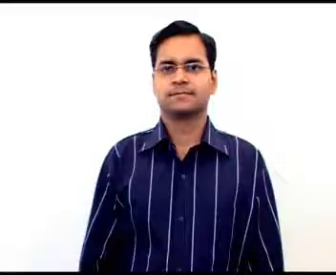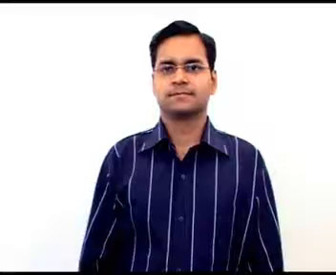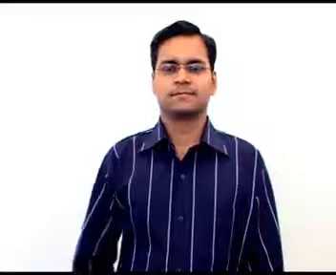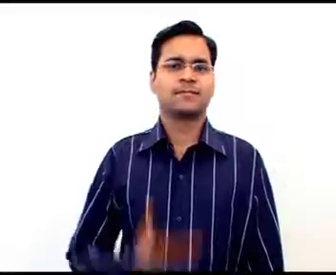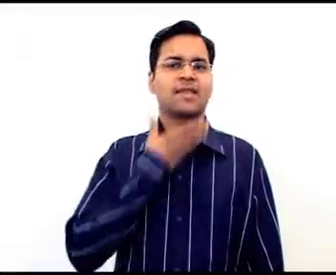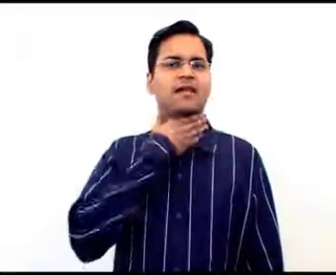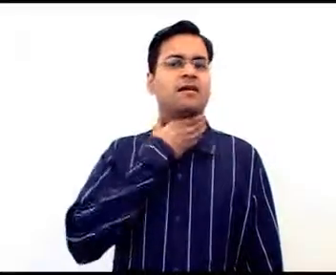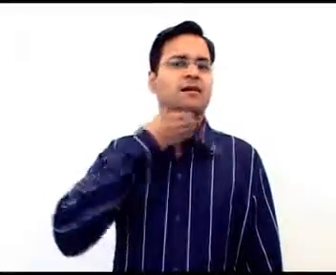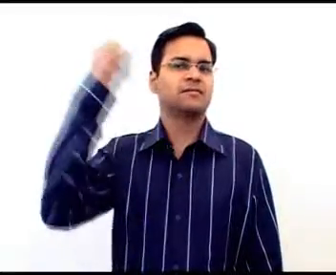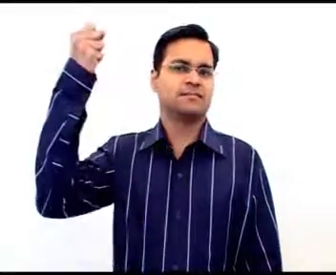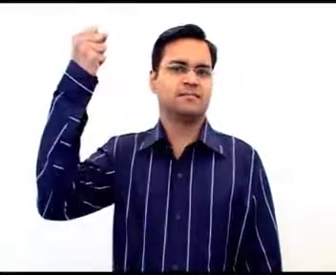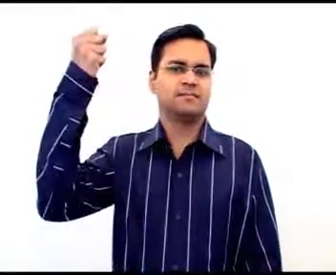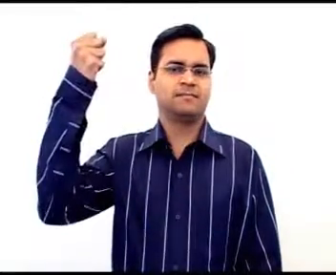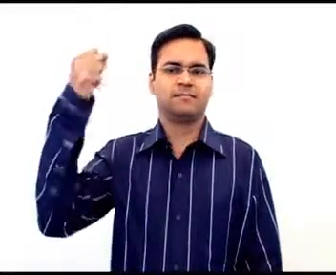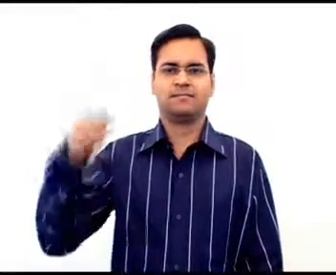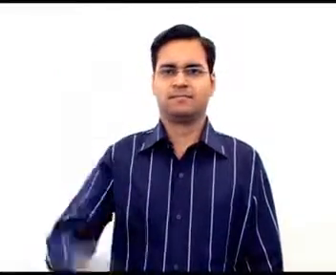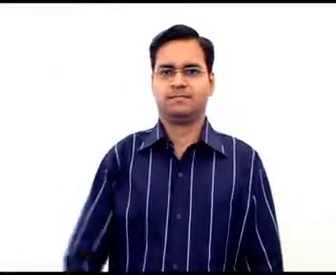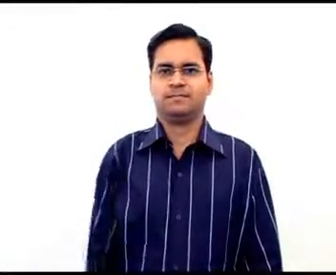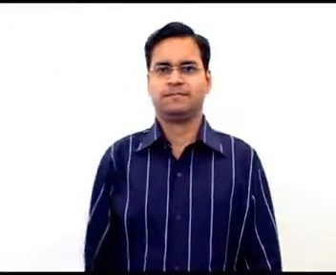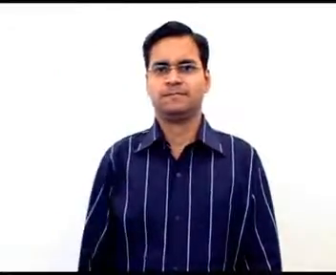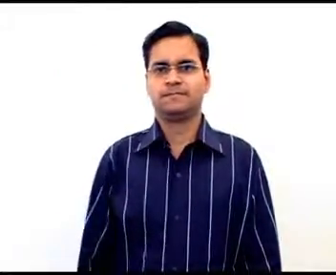ਟੰਗਣਾ